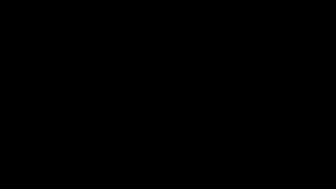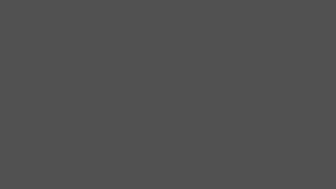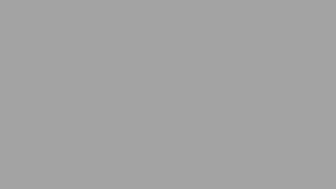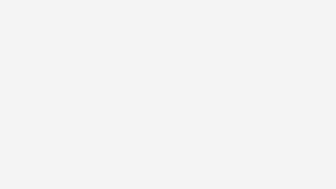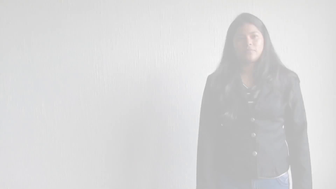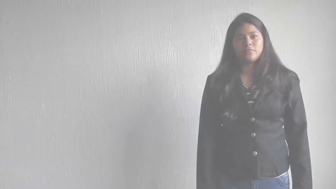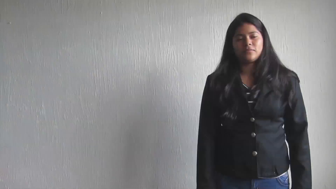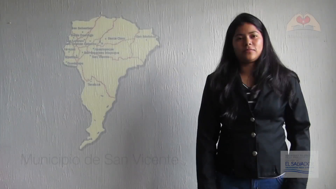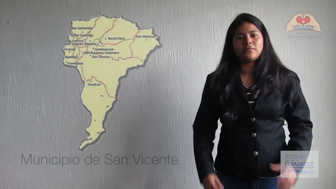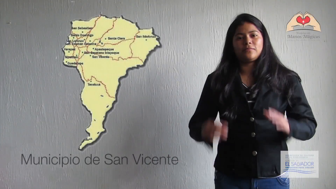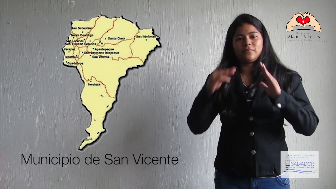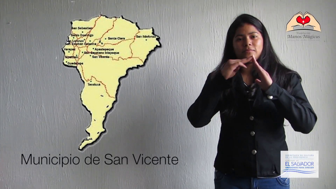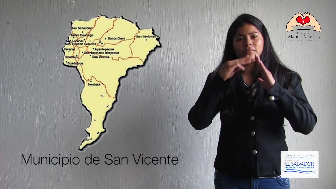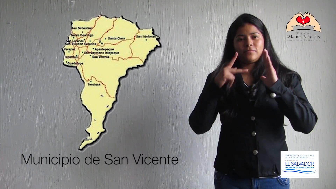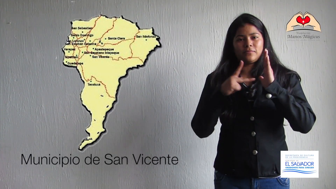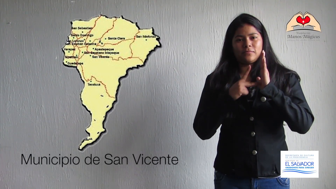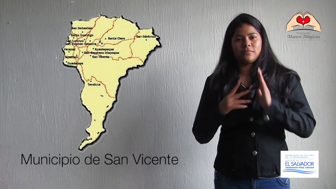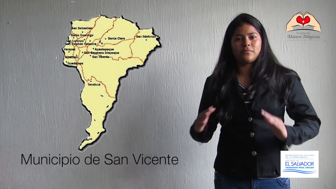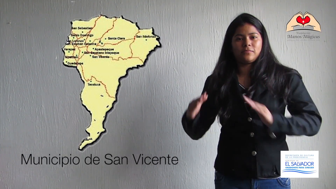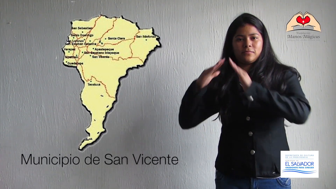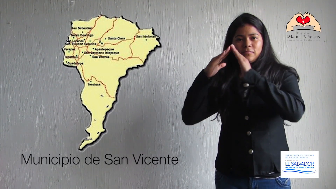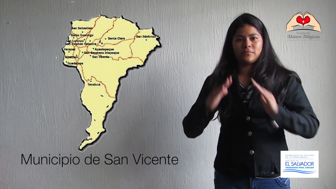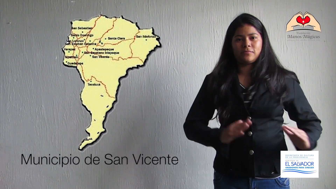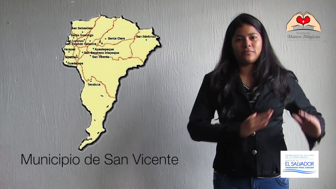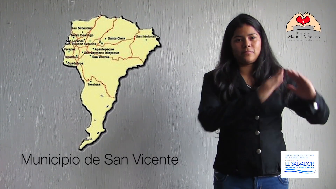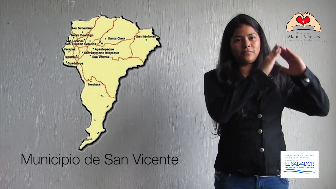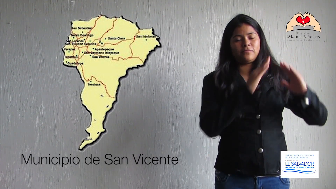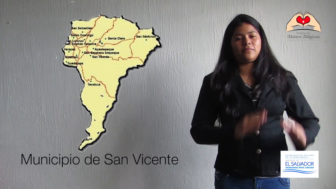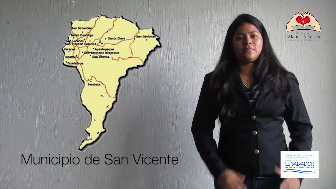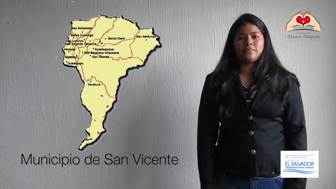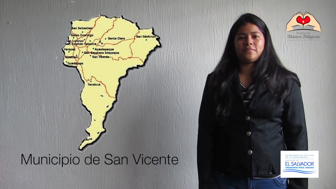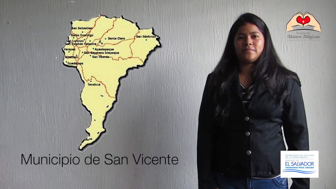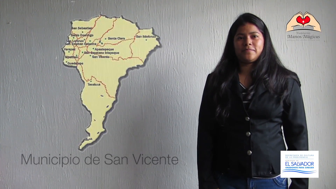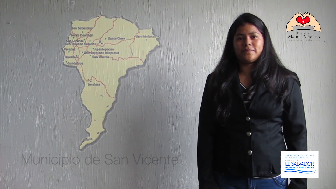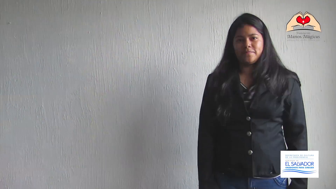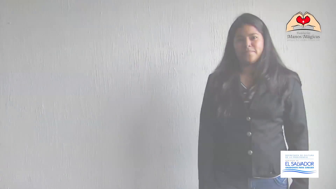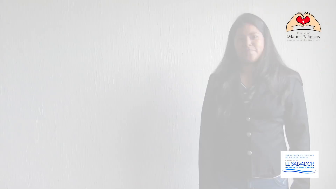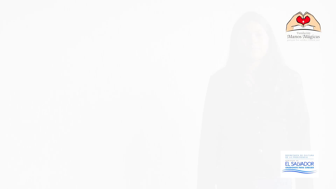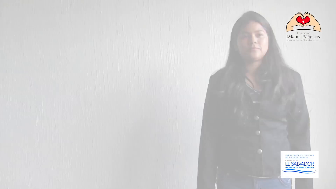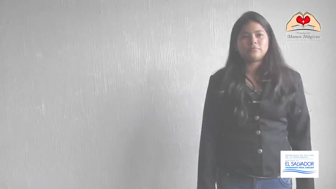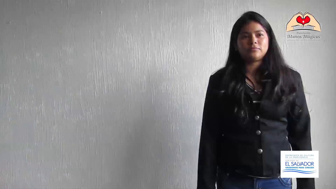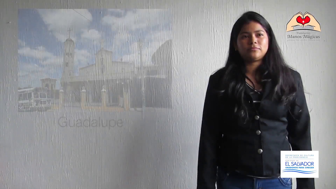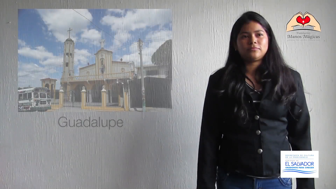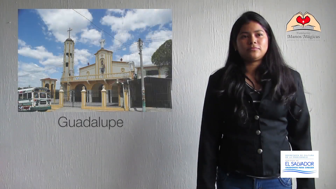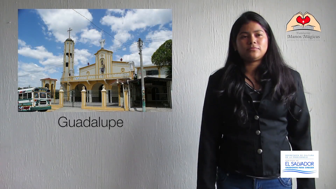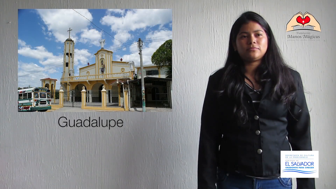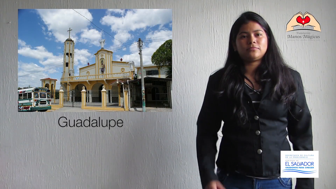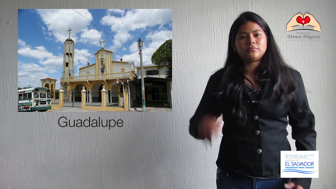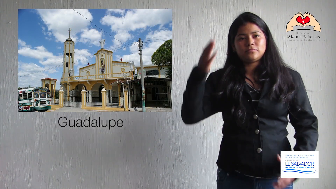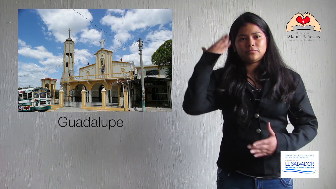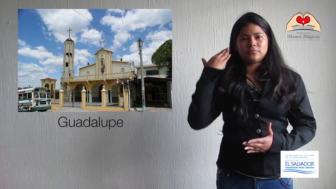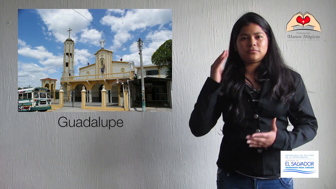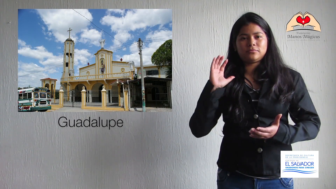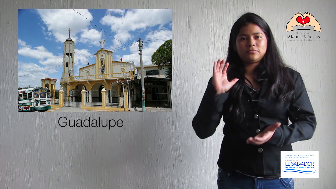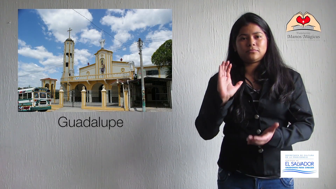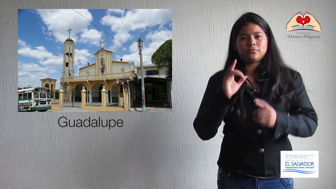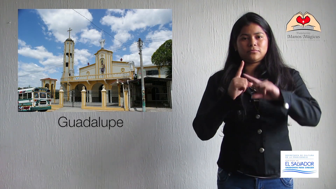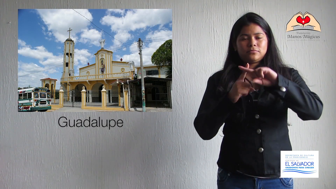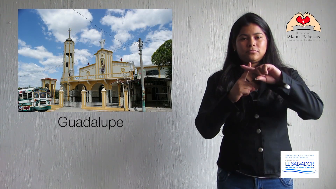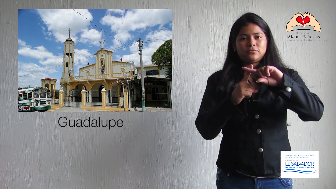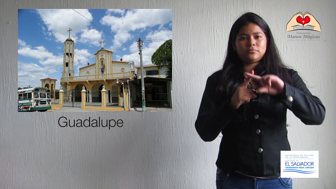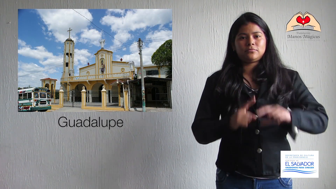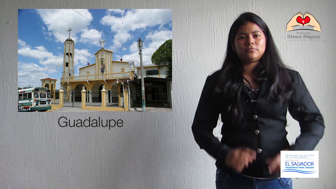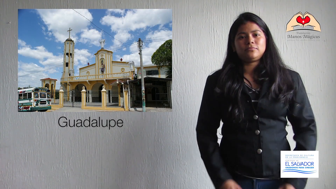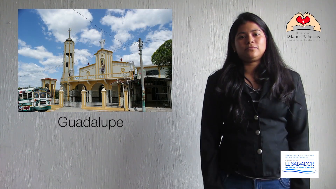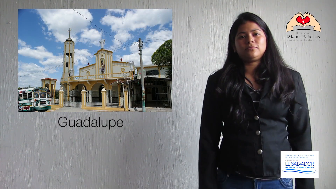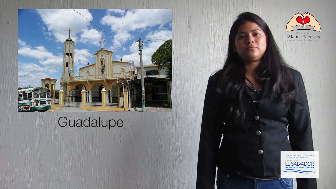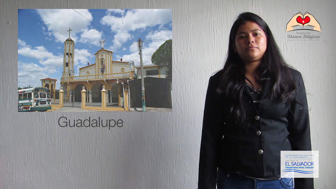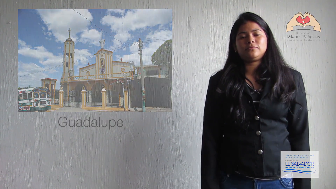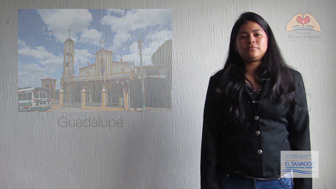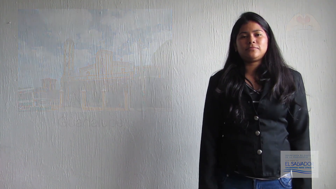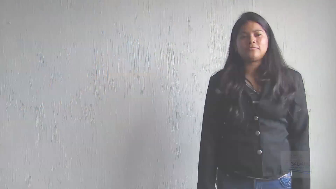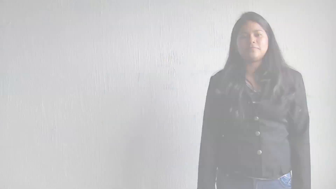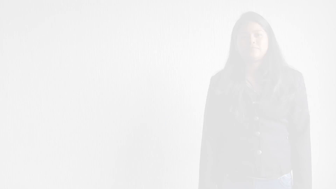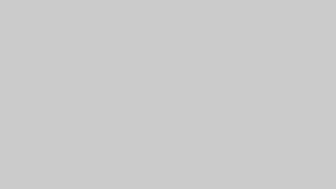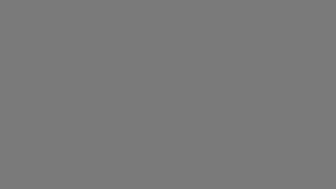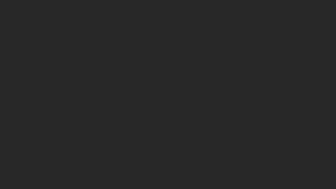Guadalupe